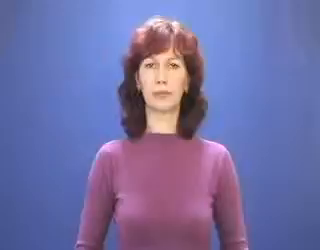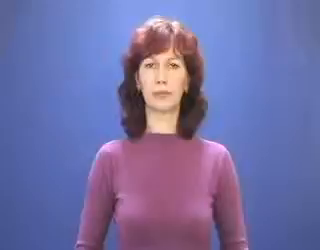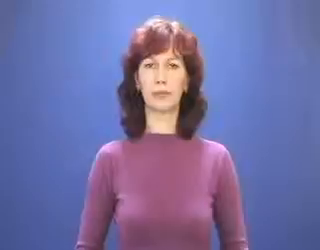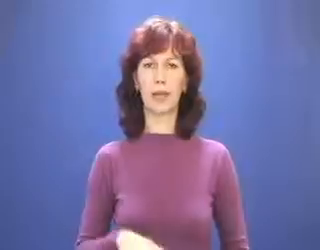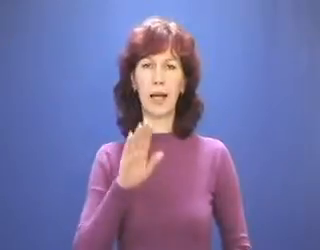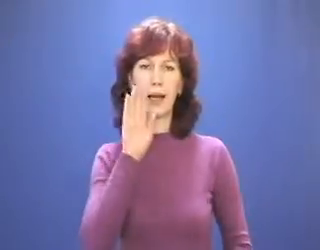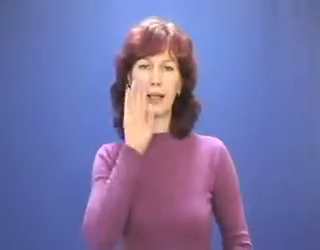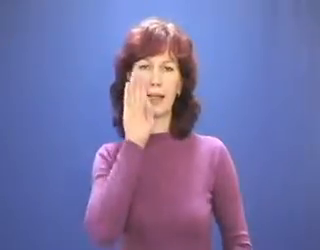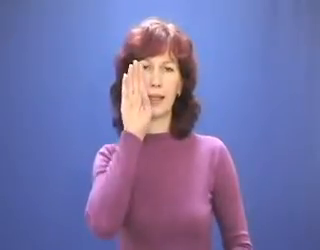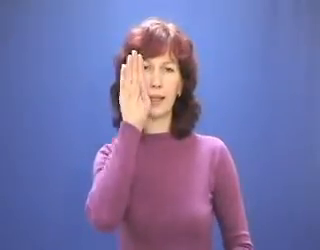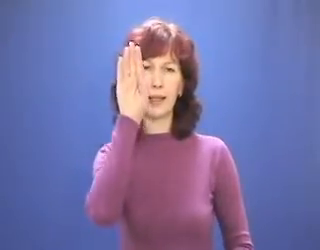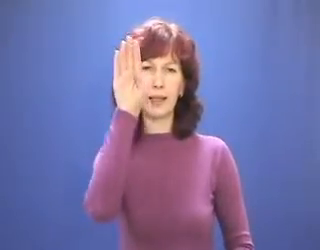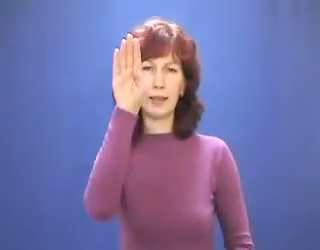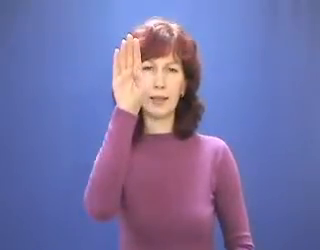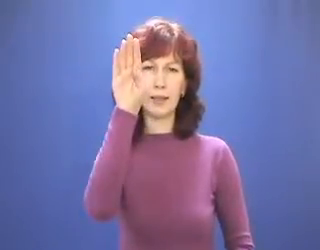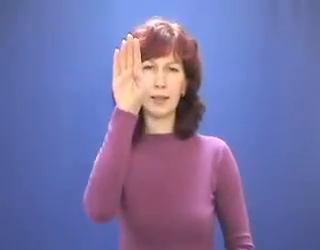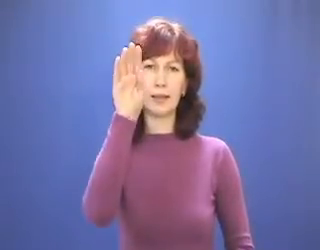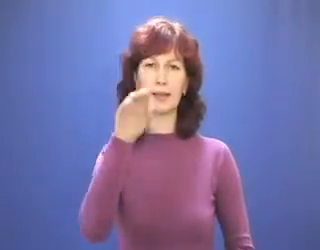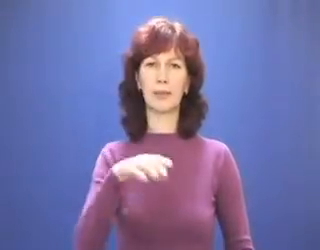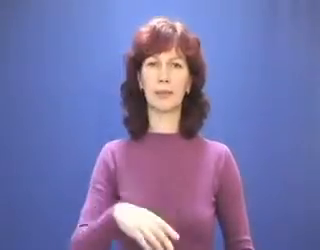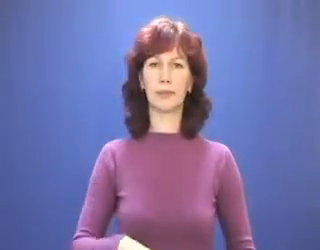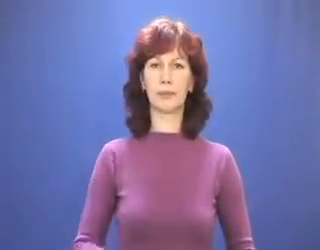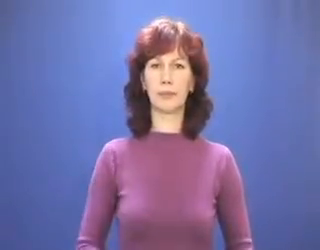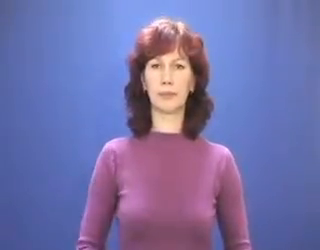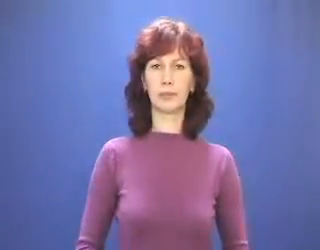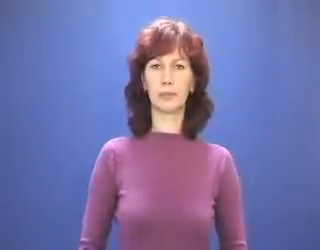rits